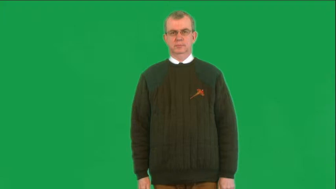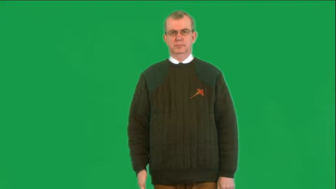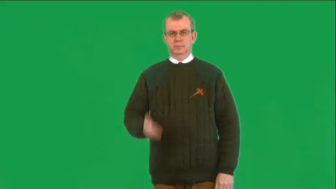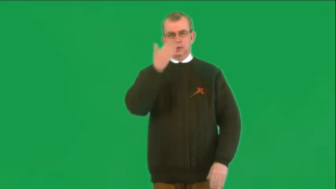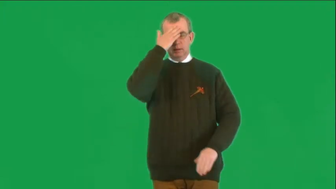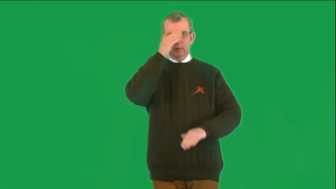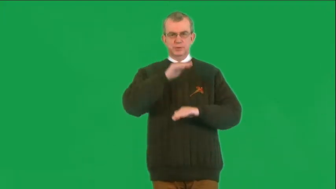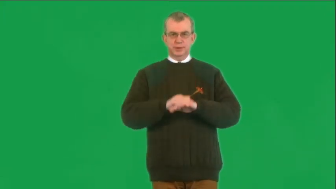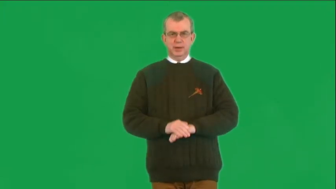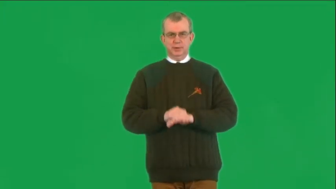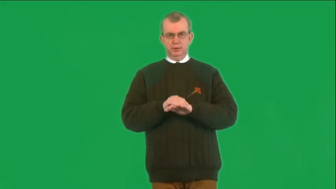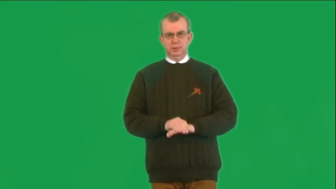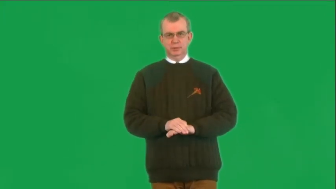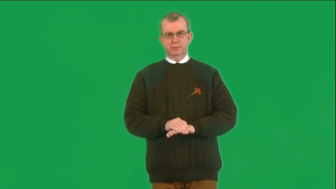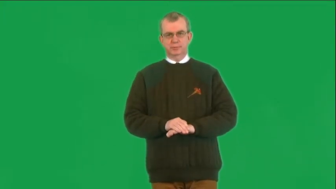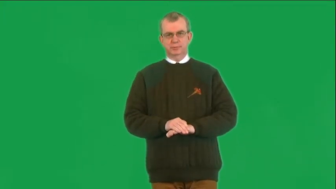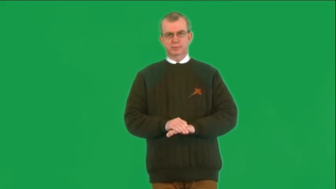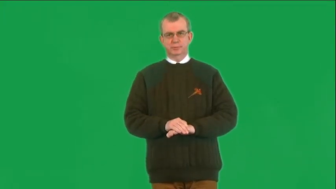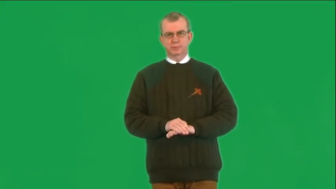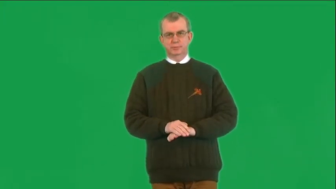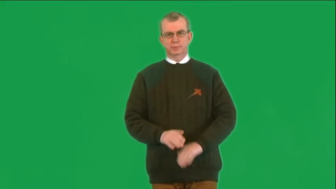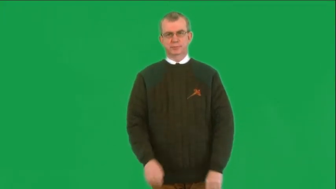znajomy